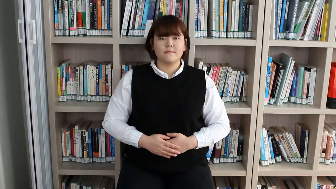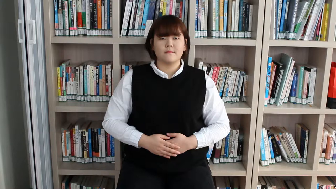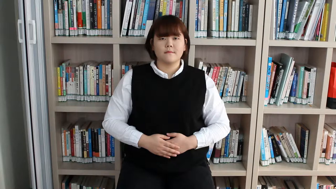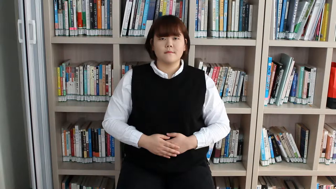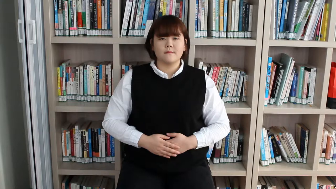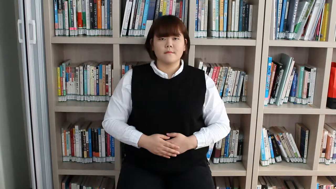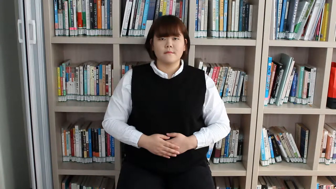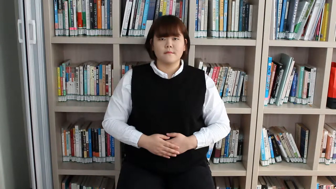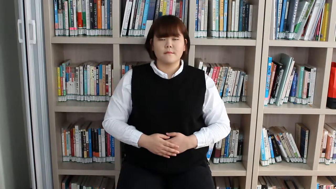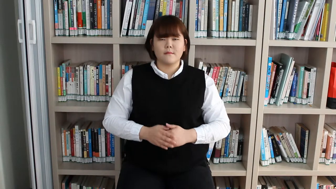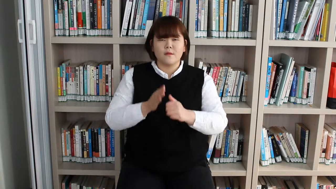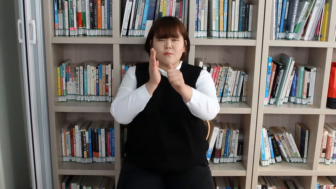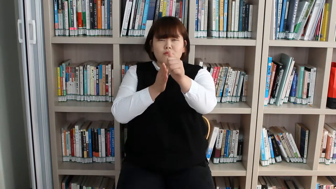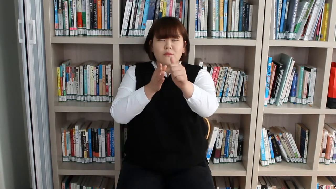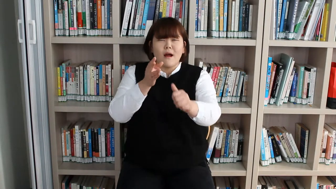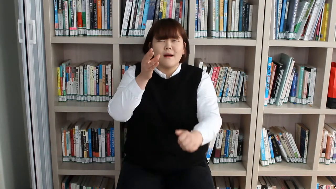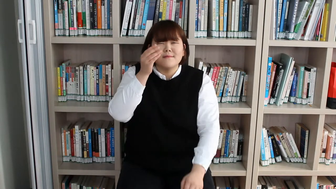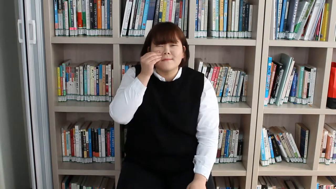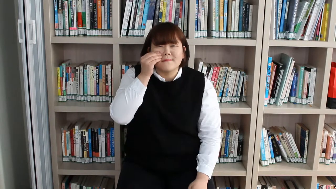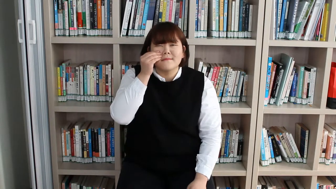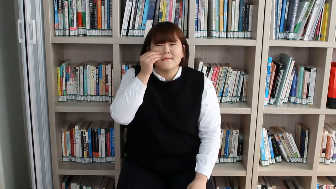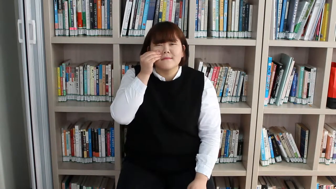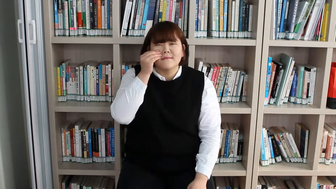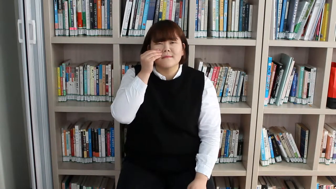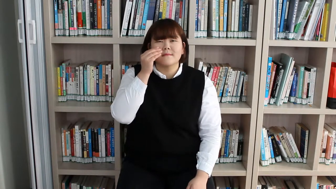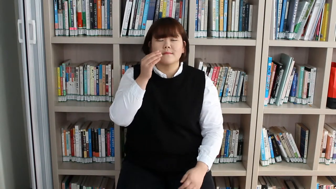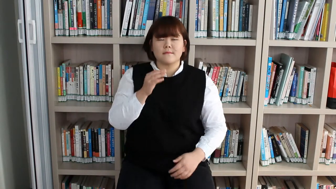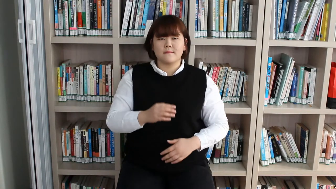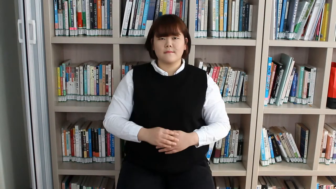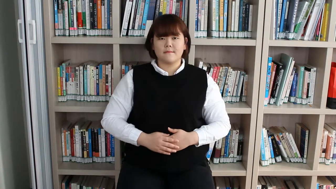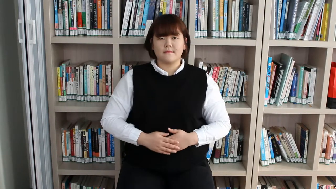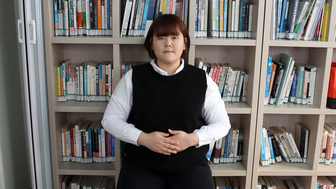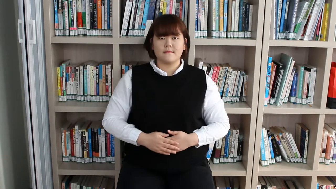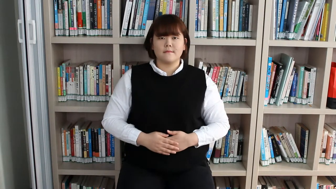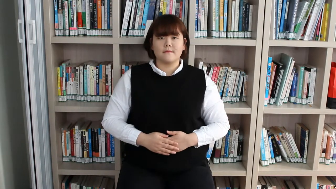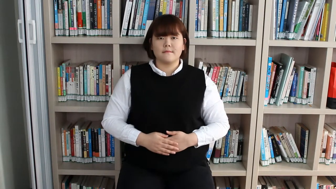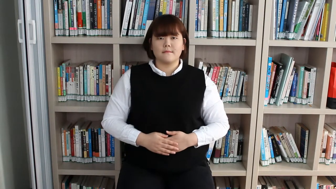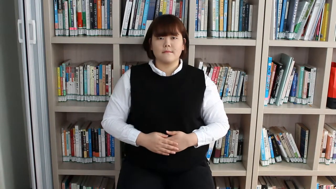제발부탁해